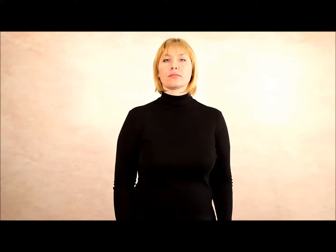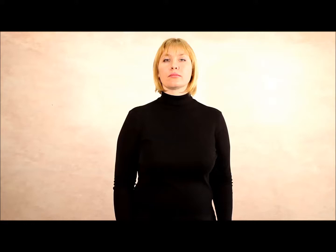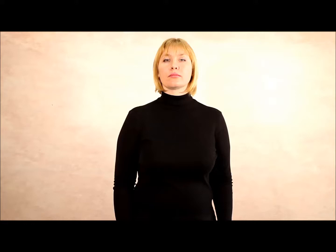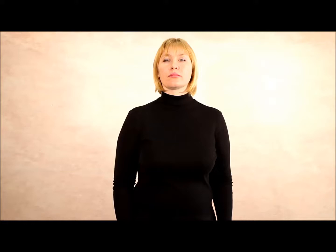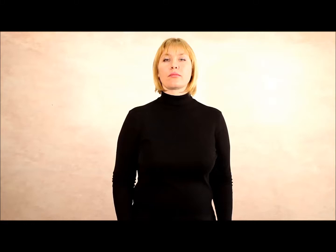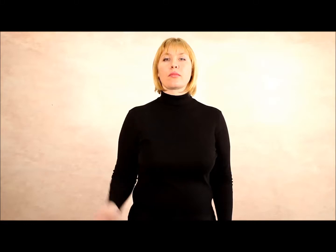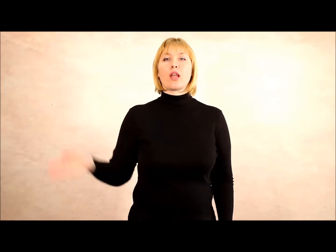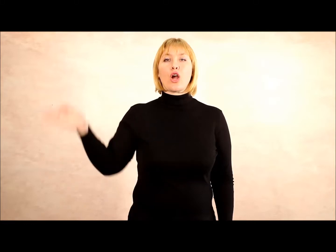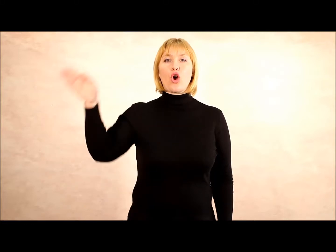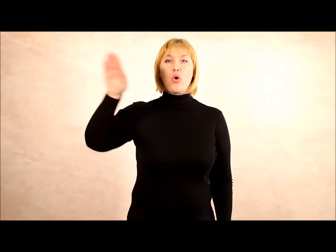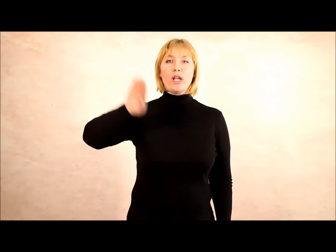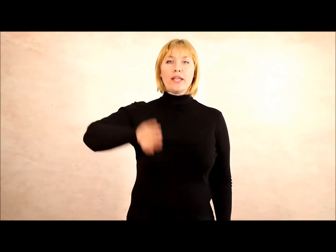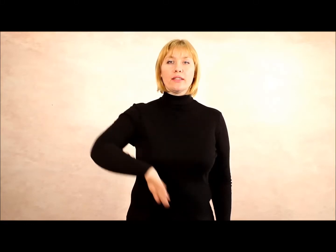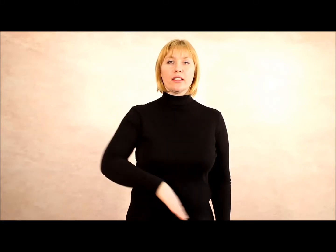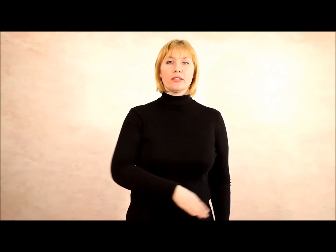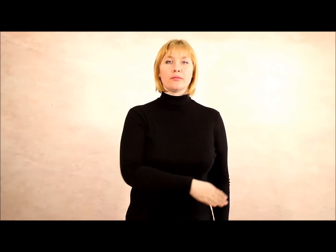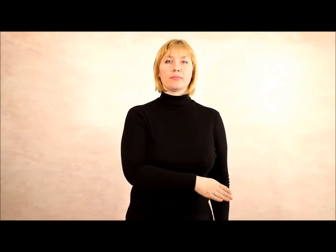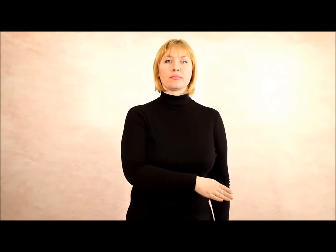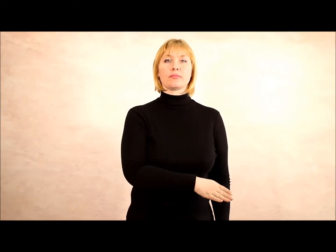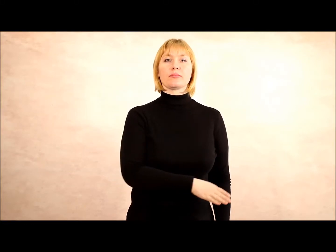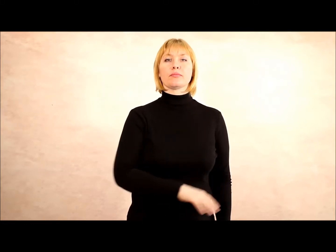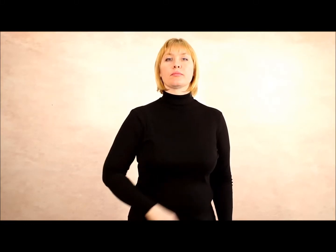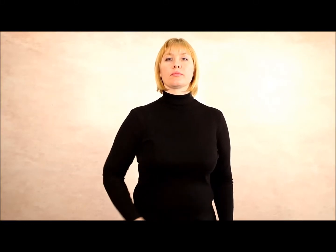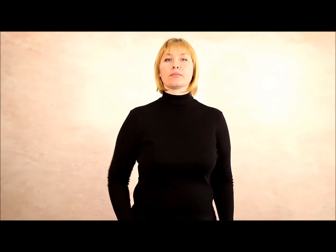Colină